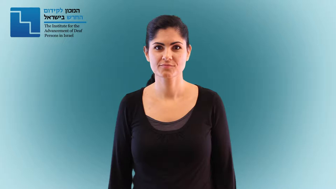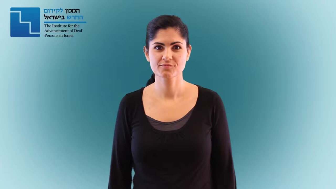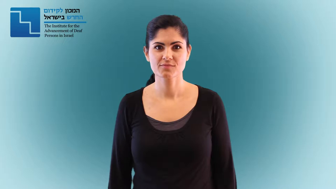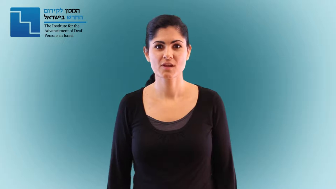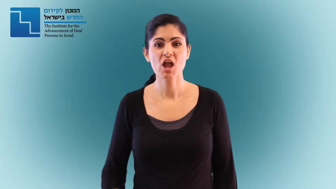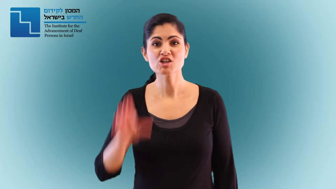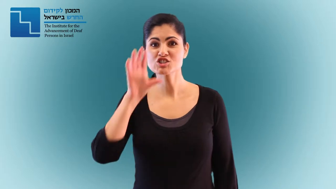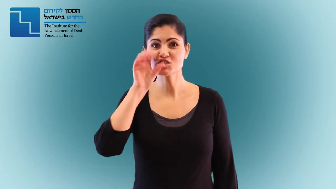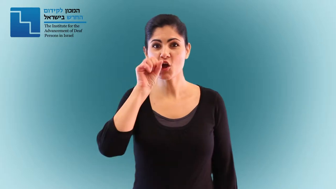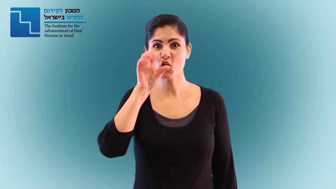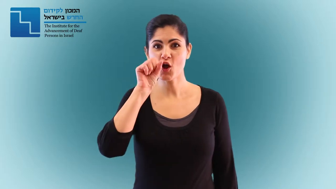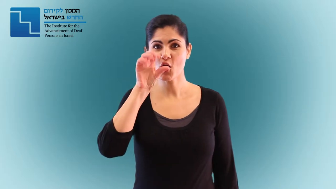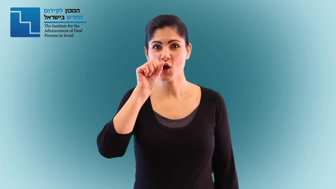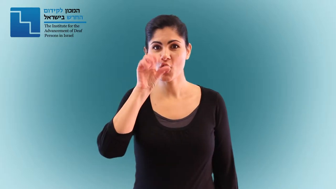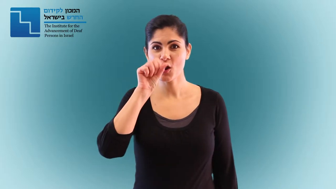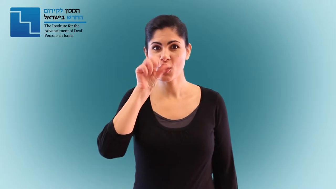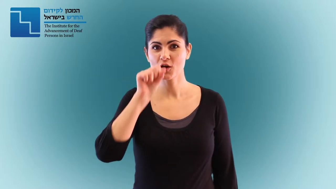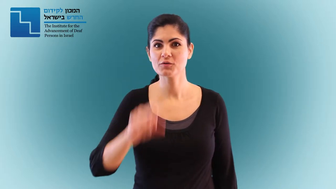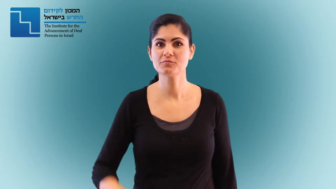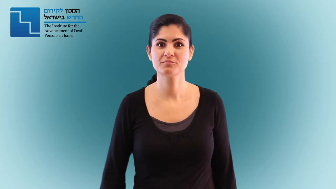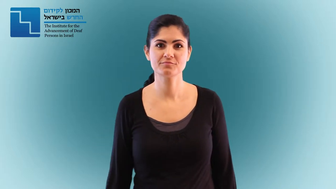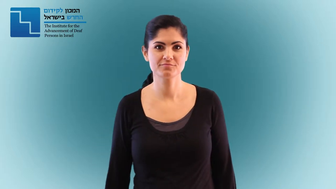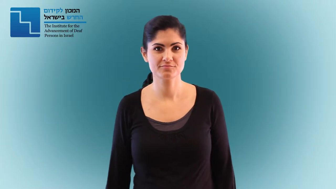שוקו